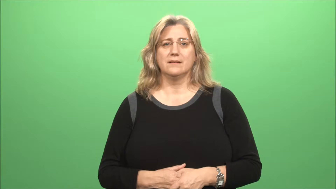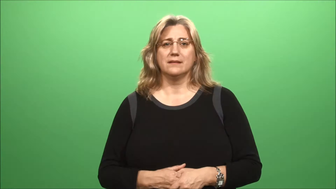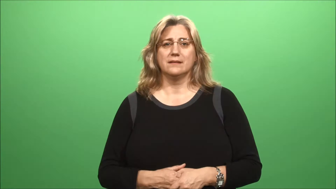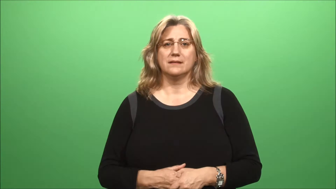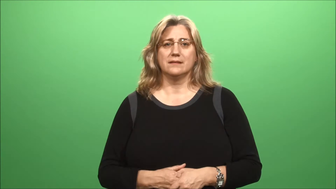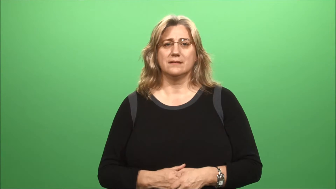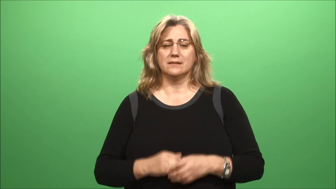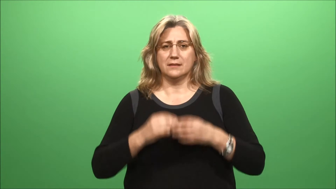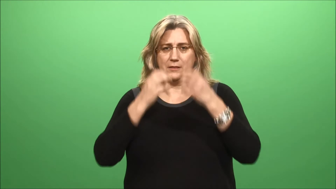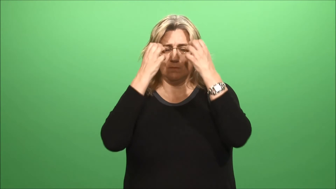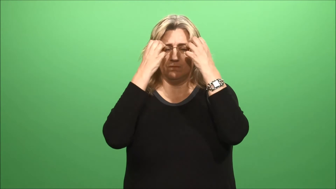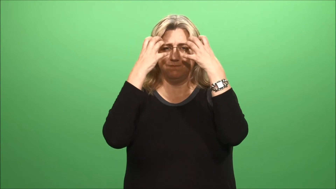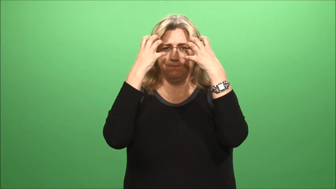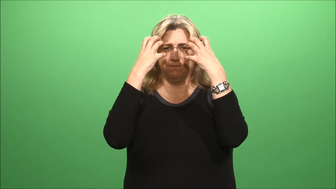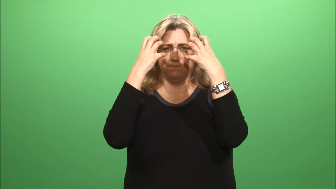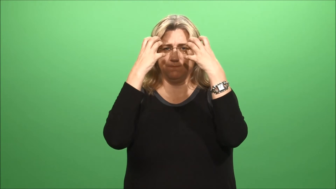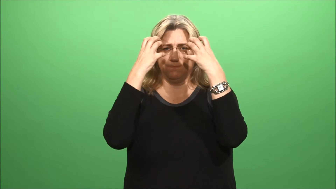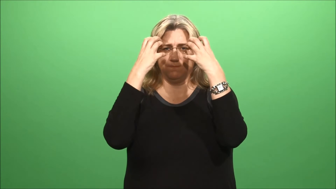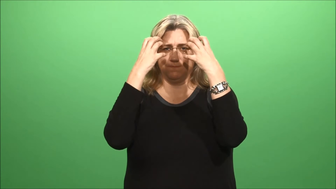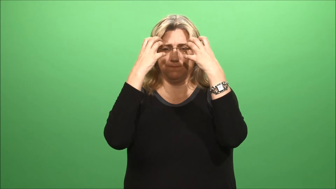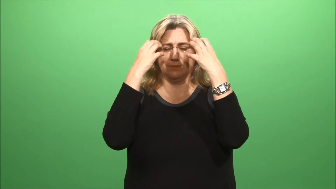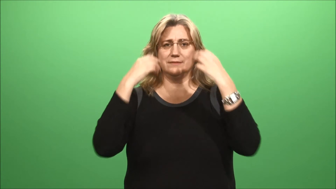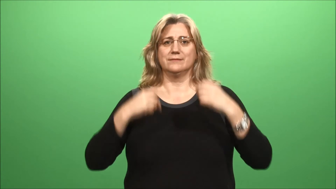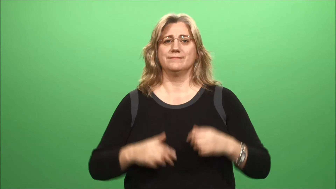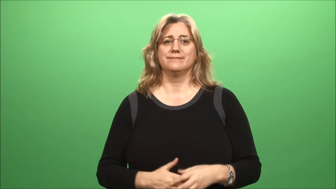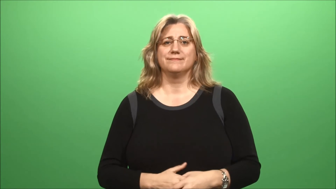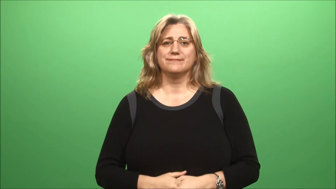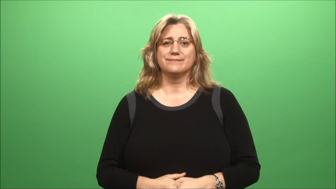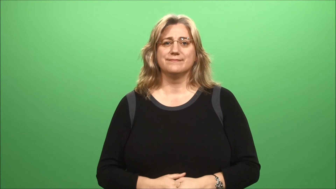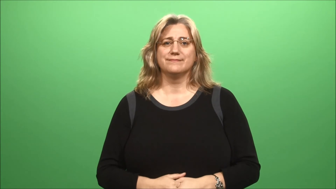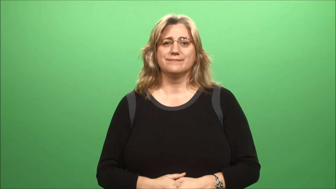Þrútin augu